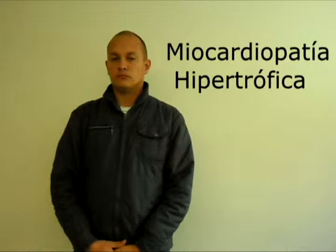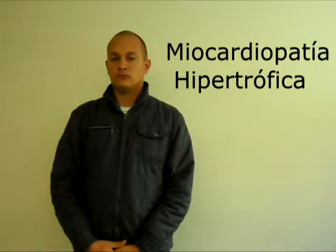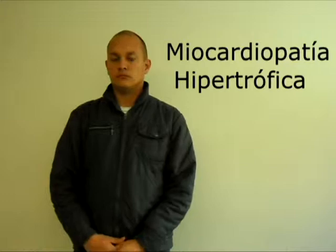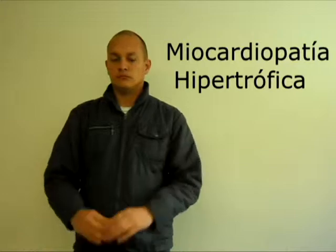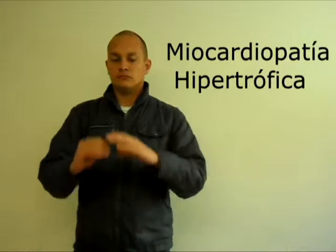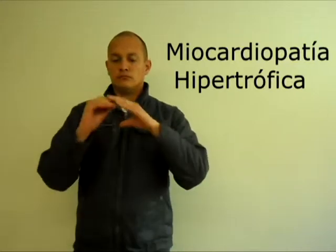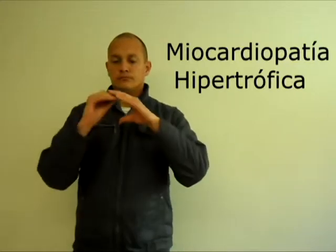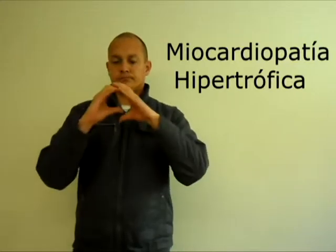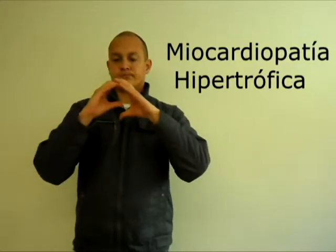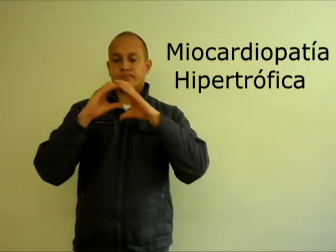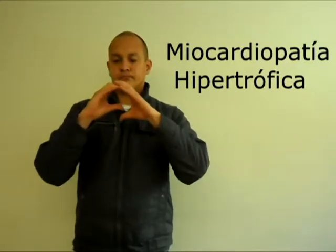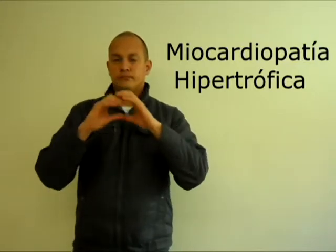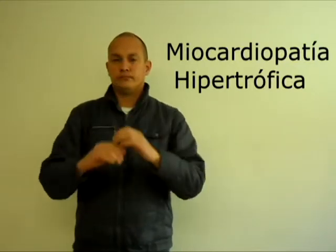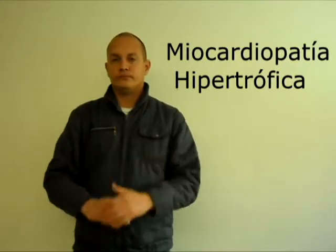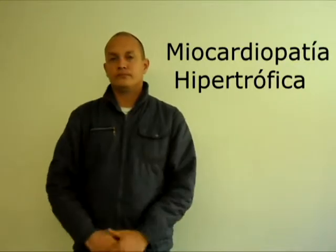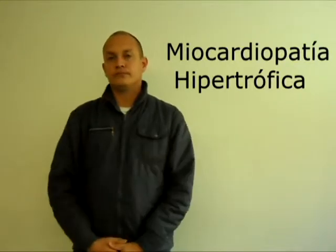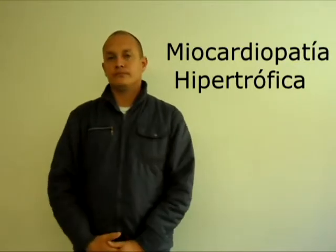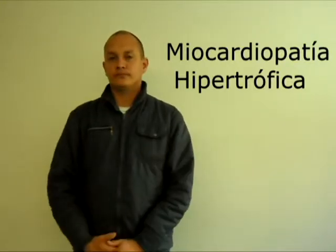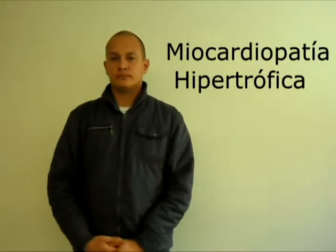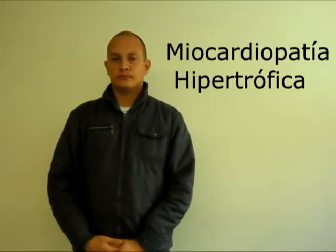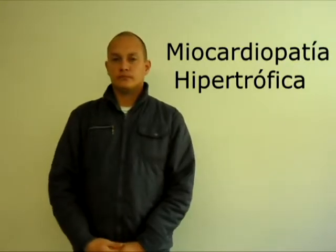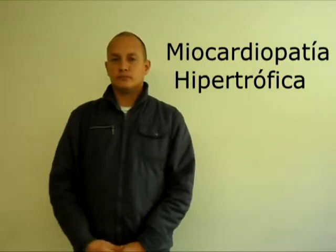Miocardiopatía Hipertrófica